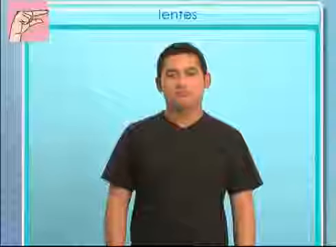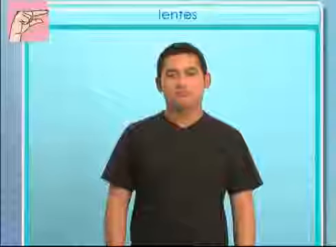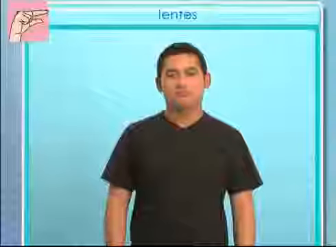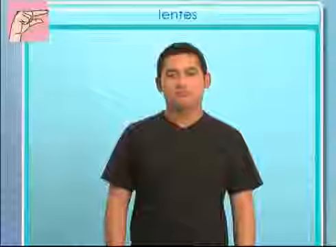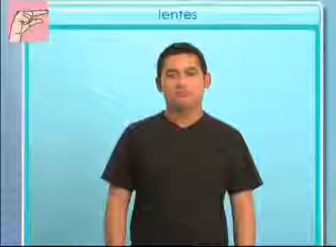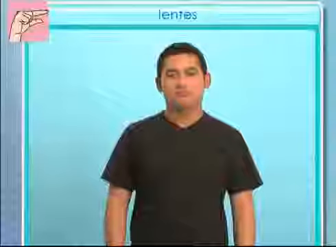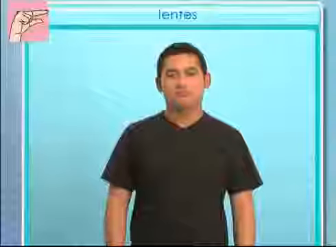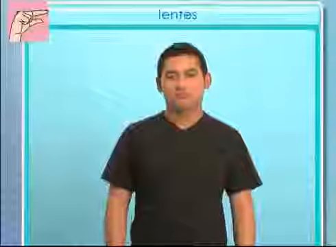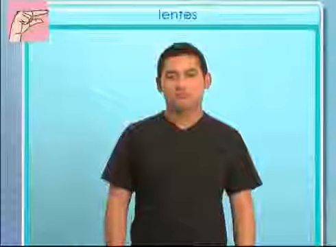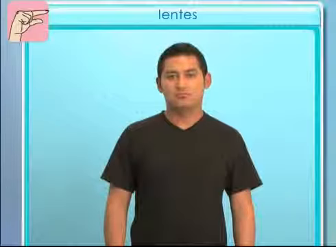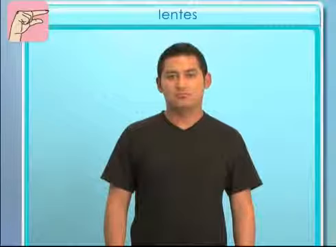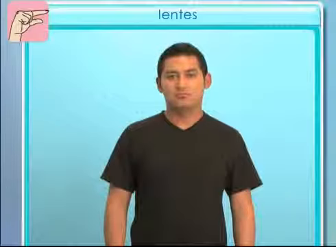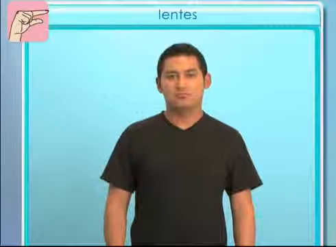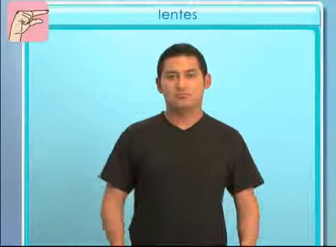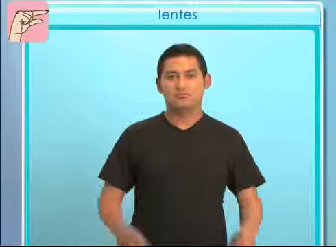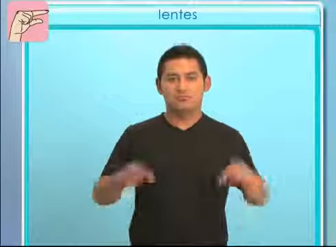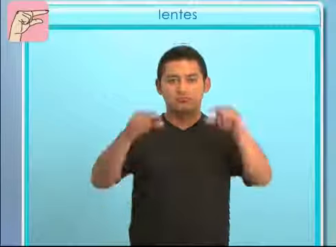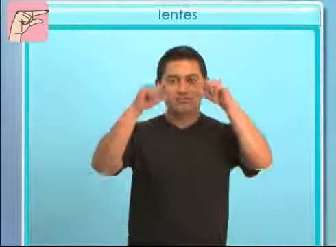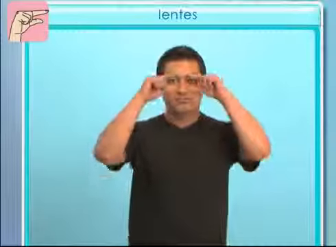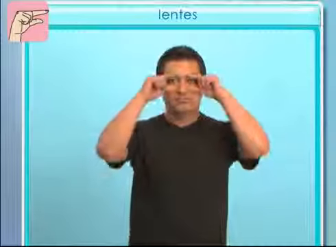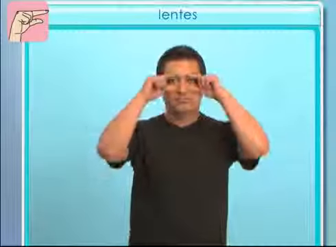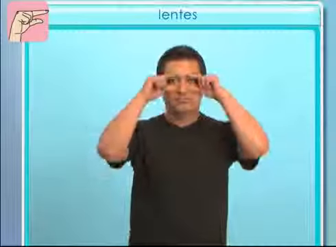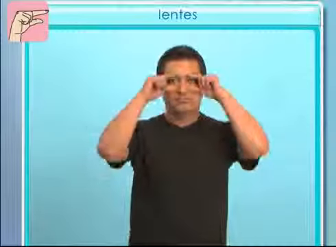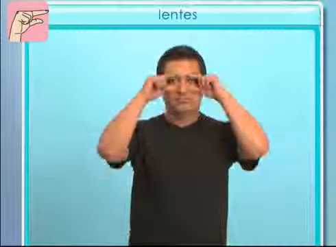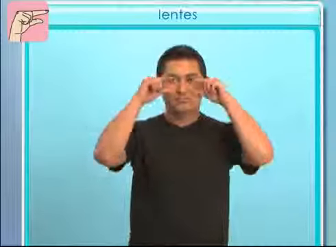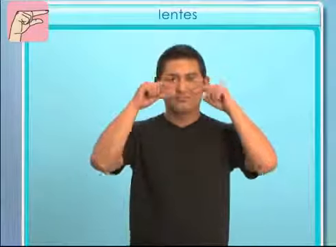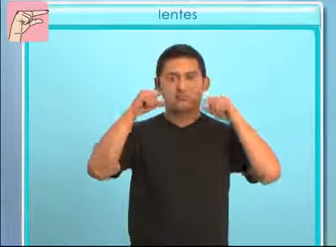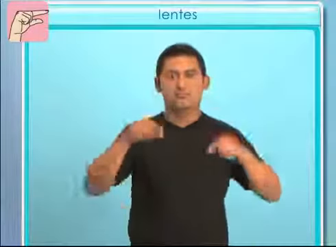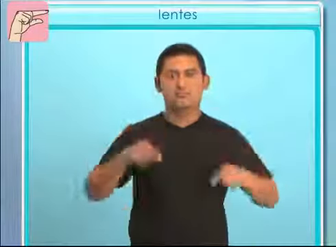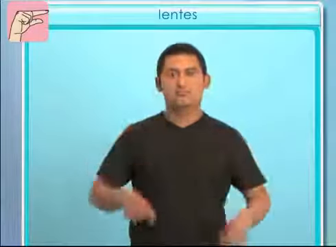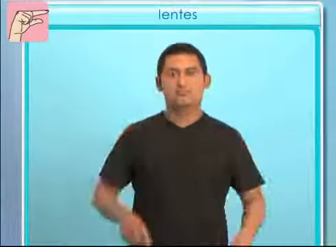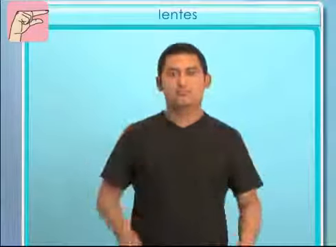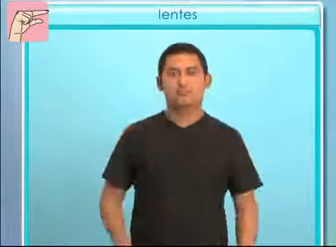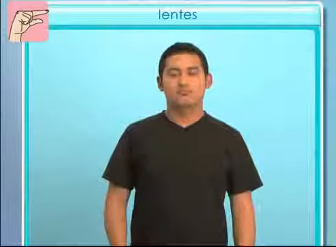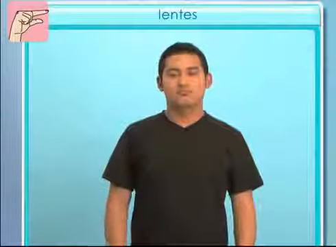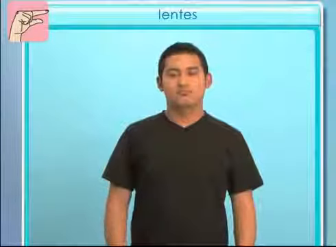Lentes